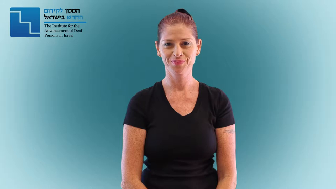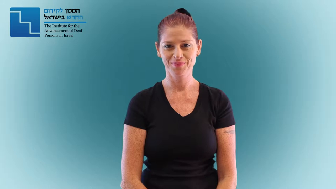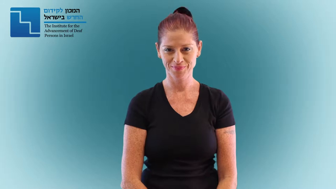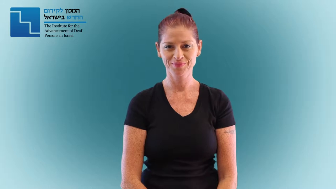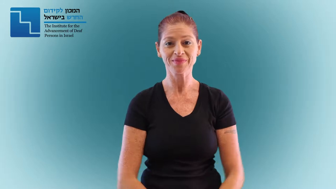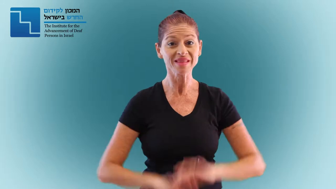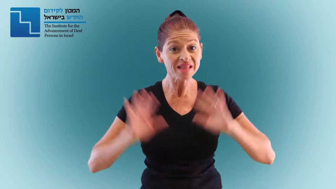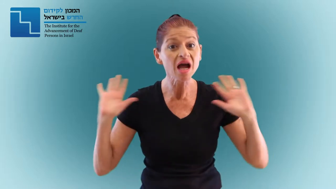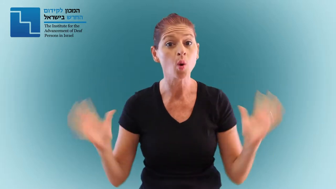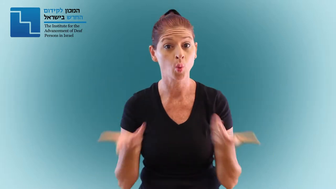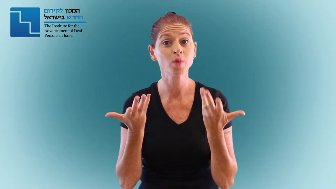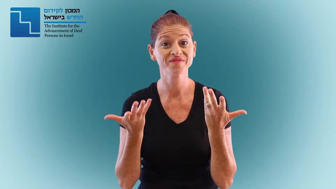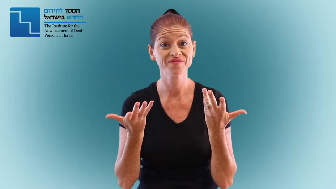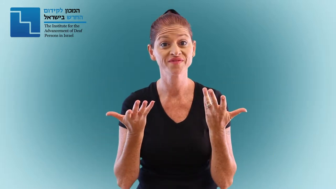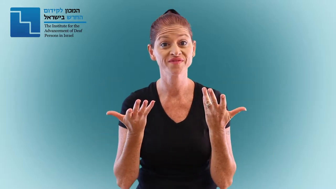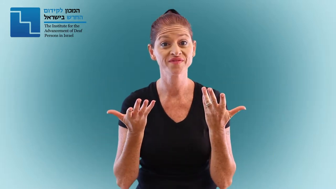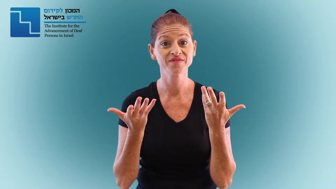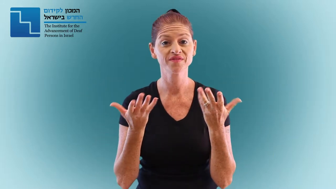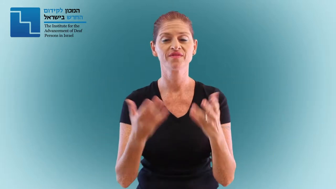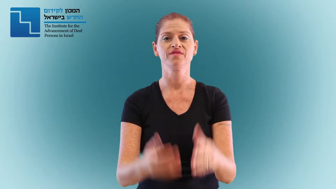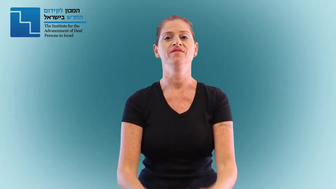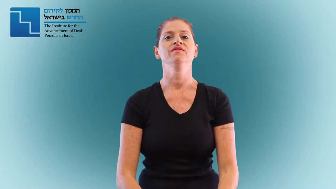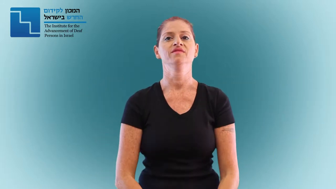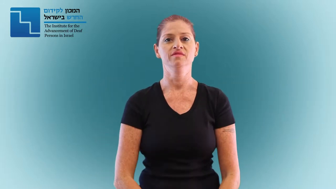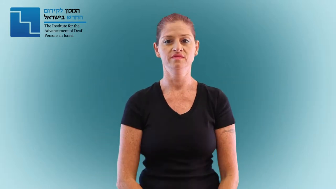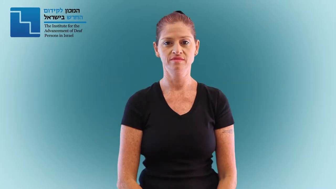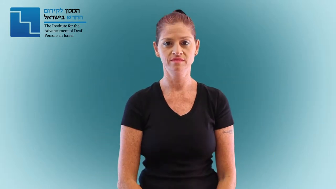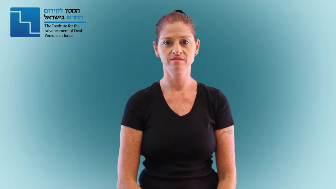דחוף